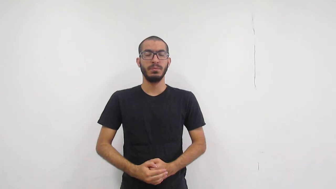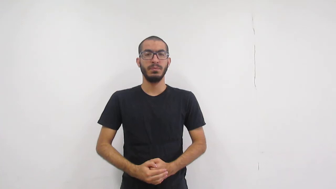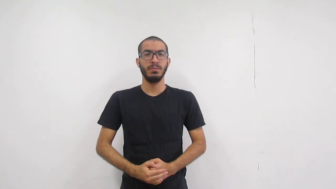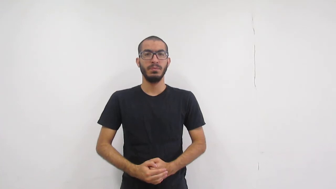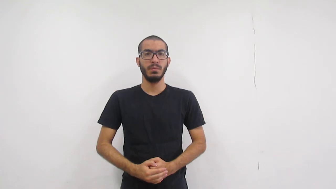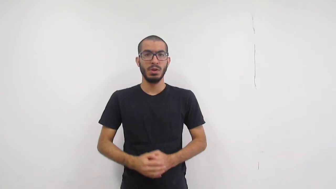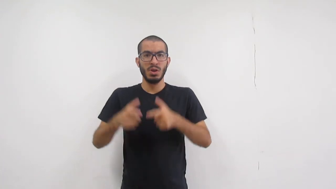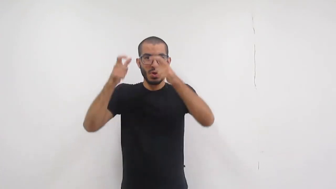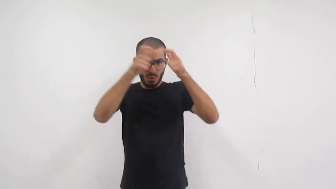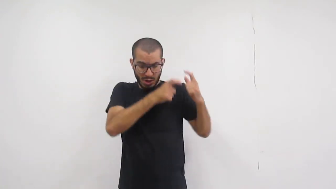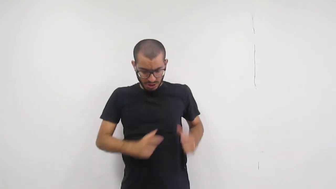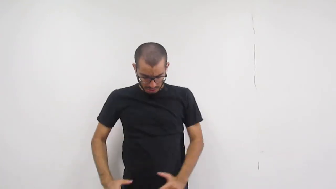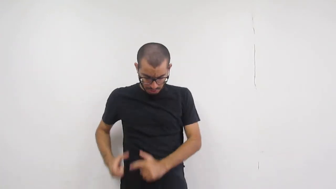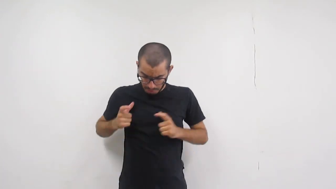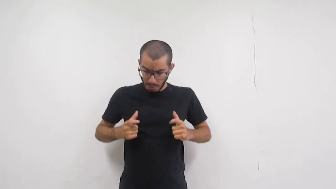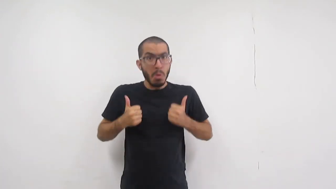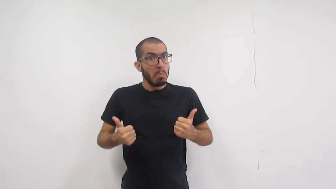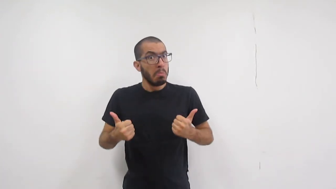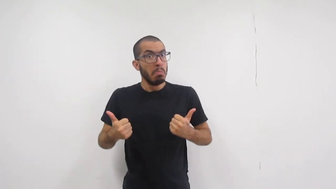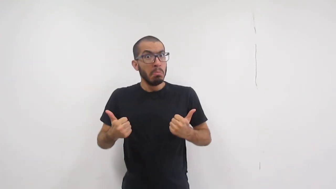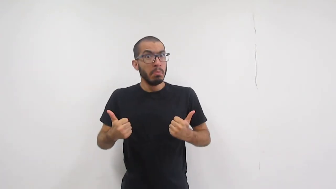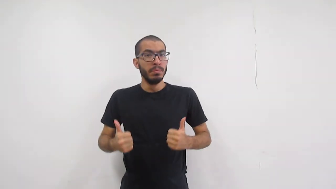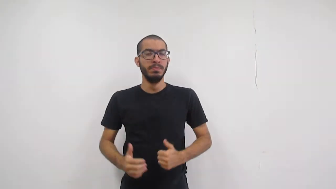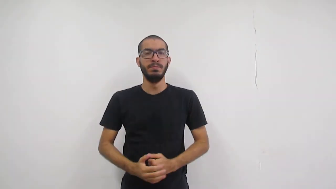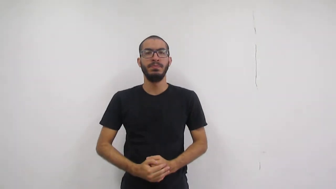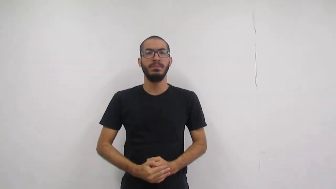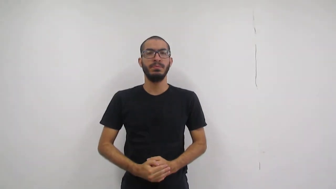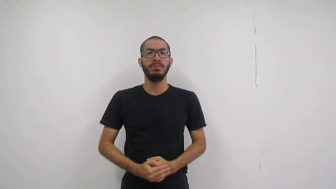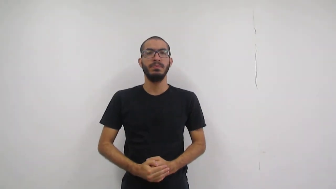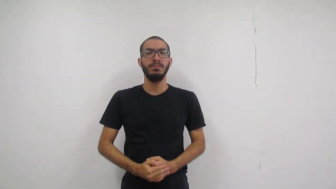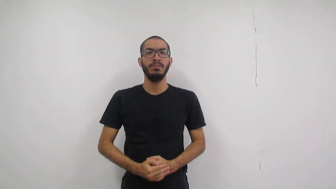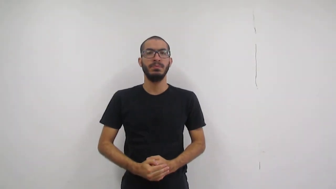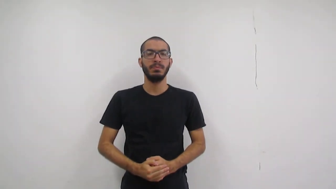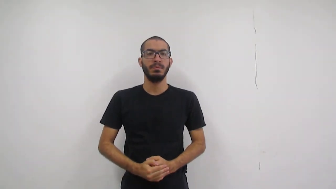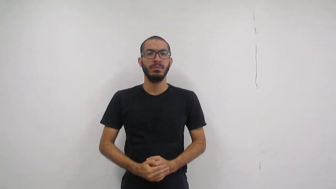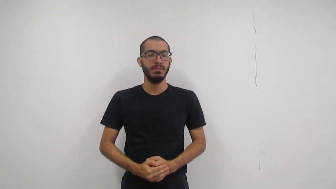Estado geral bom